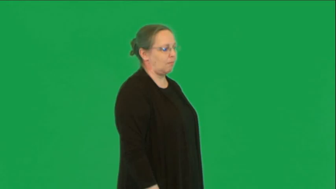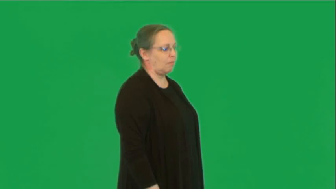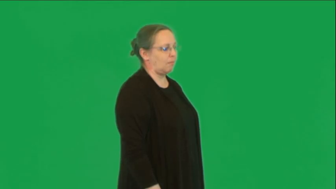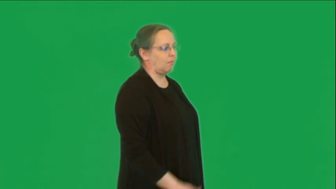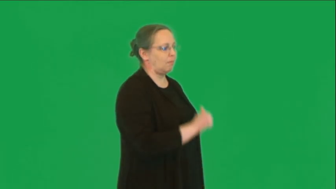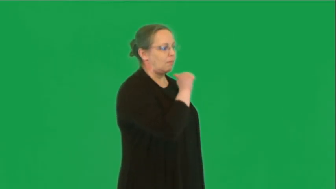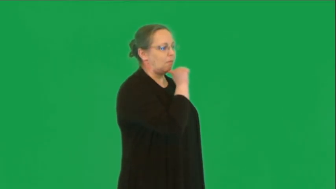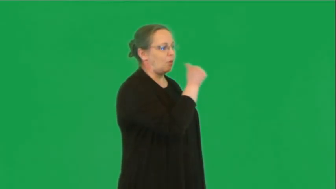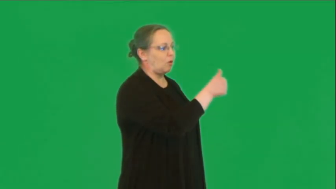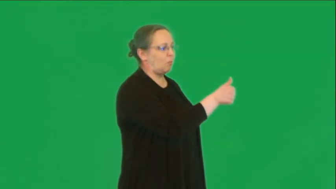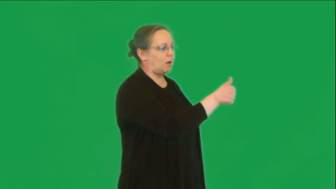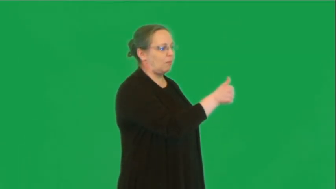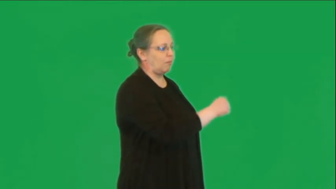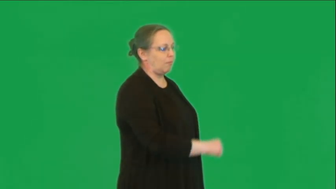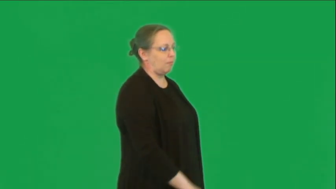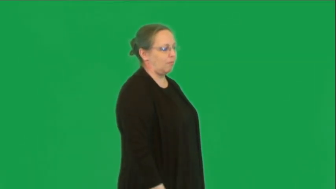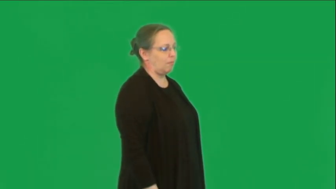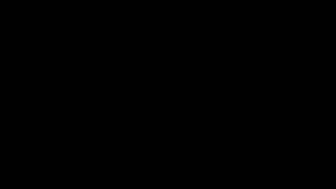Europa